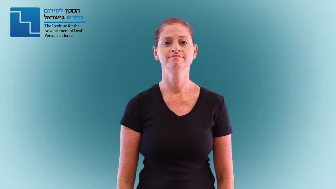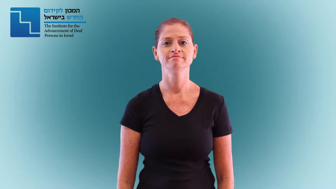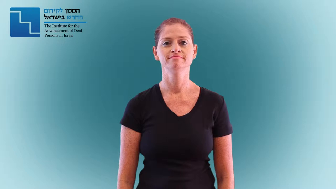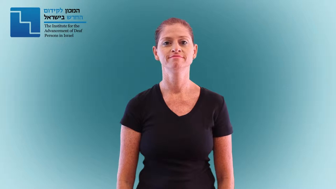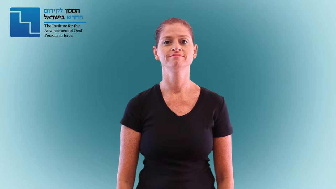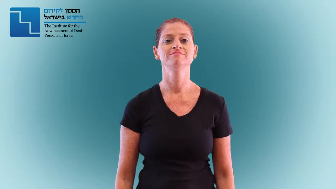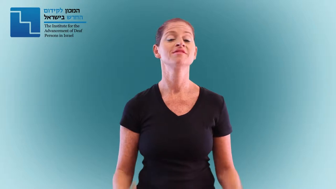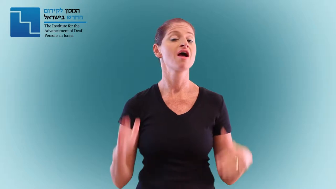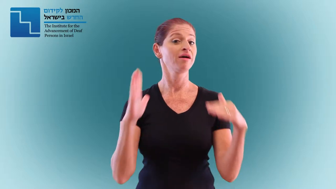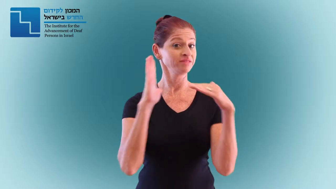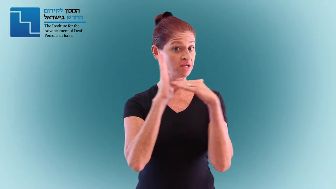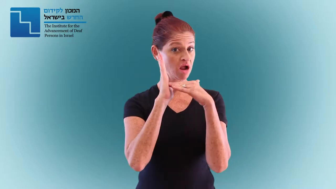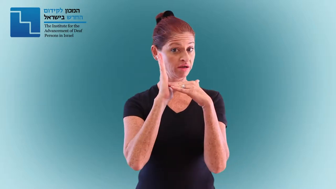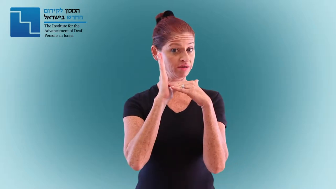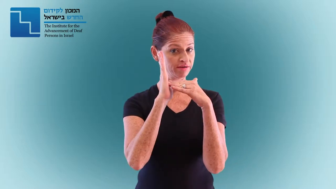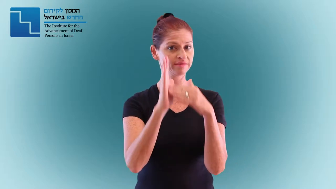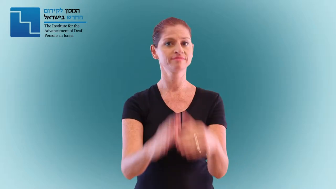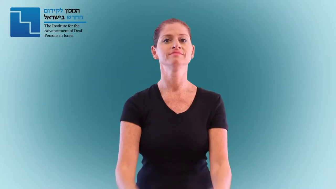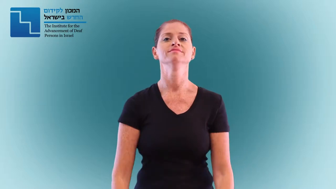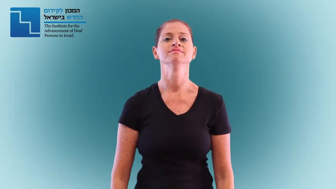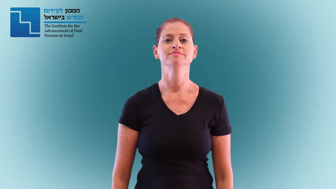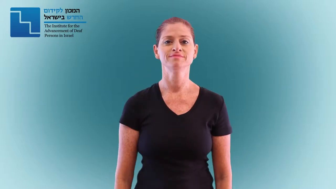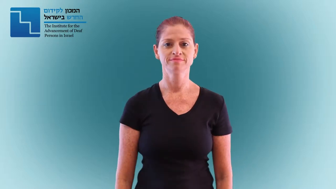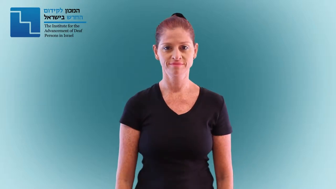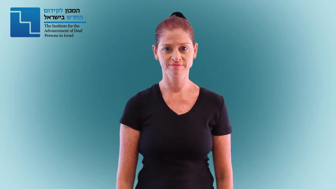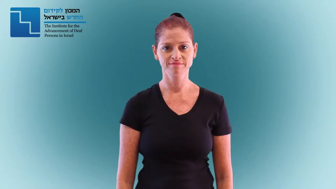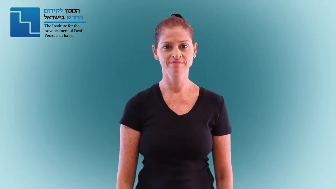הפסקה